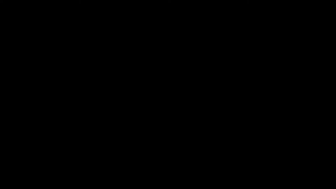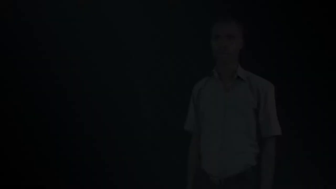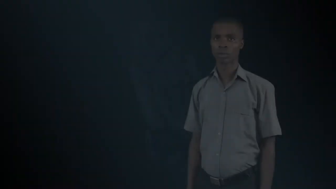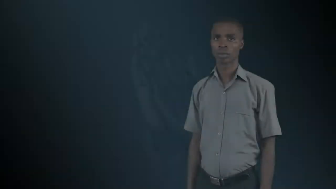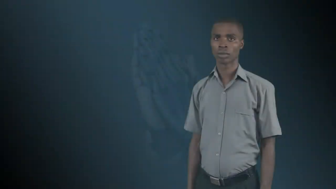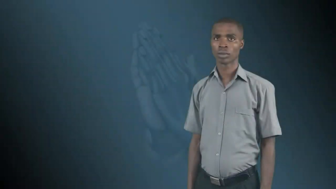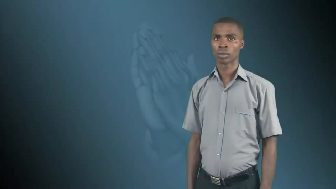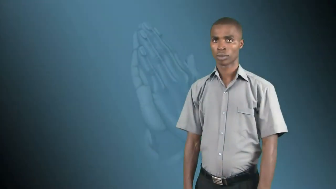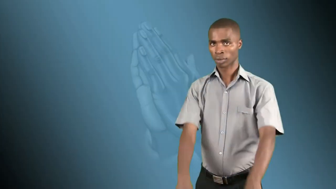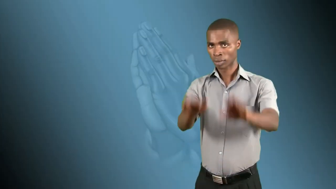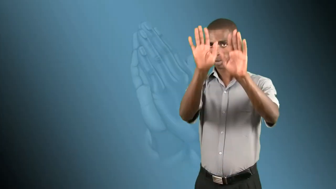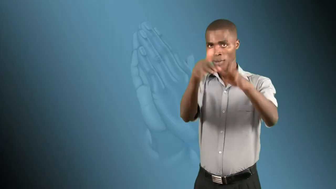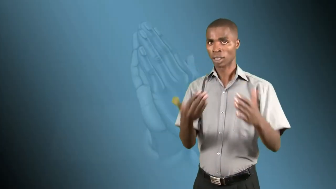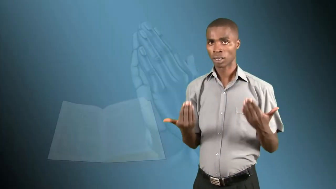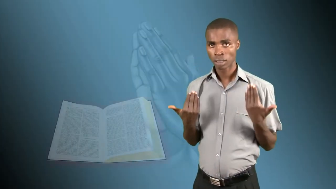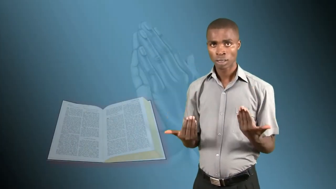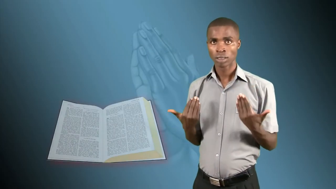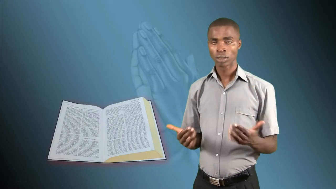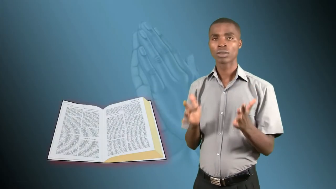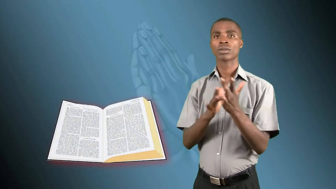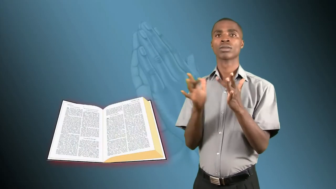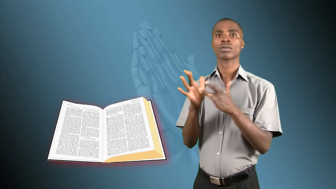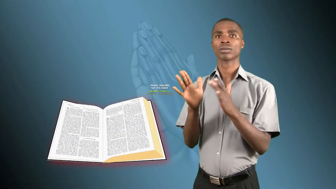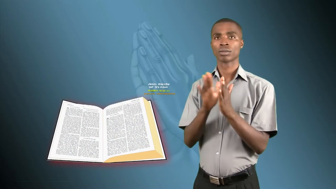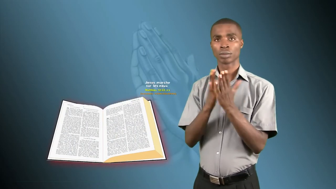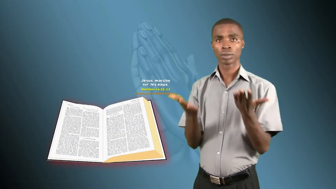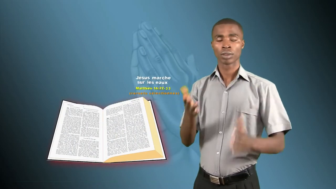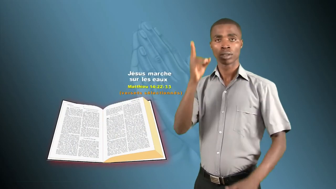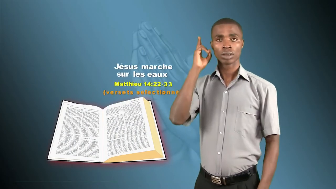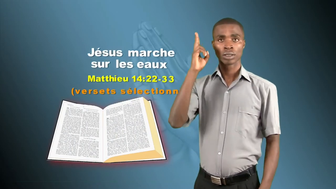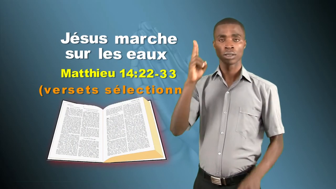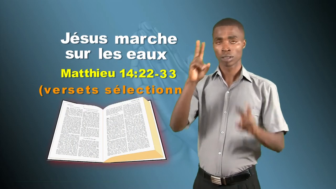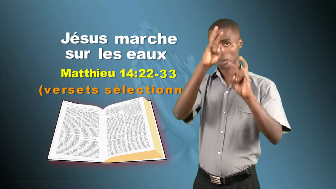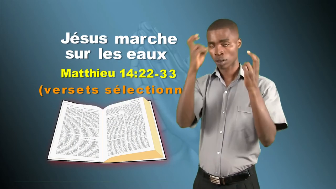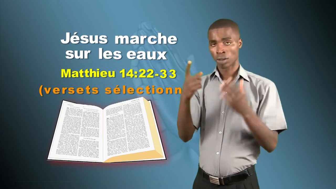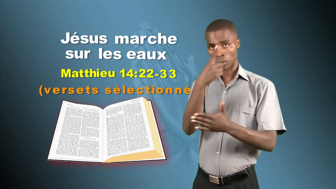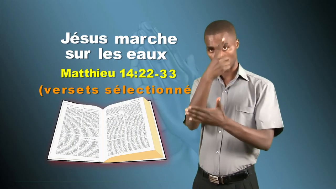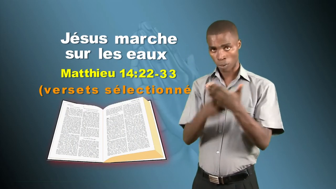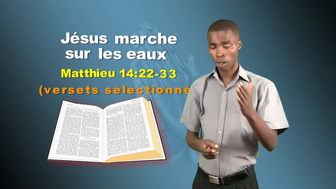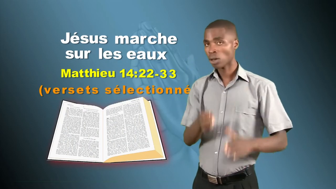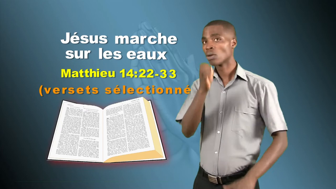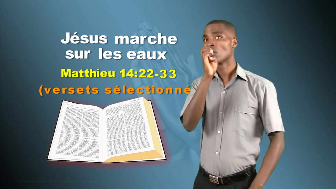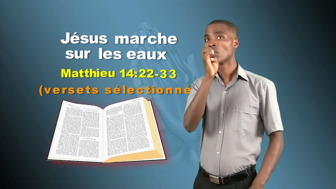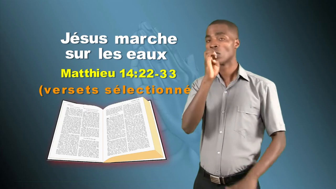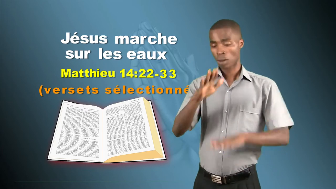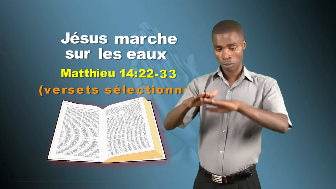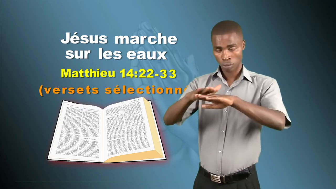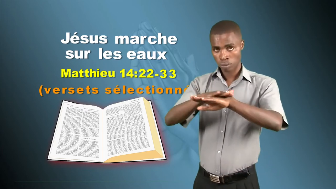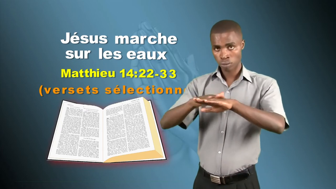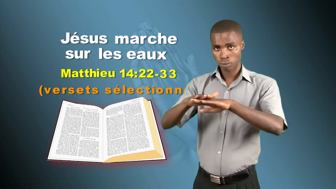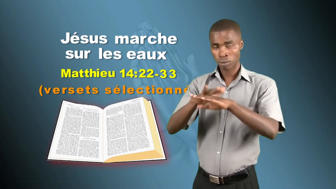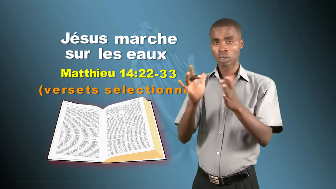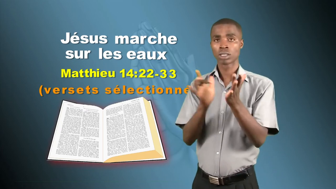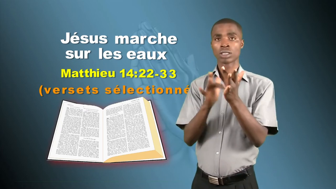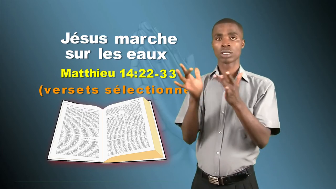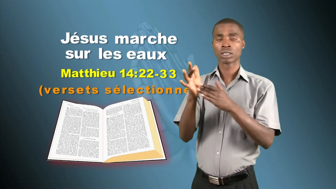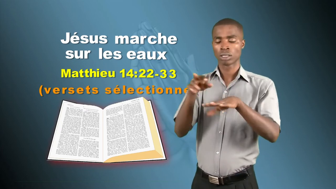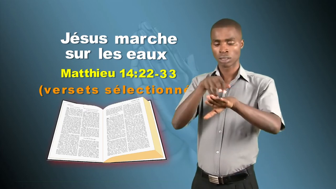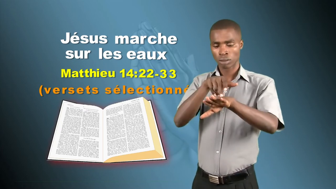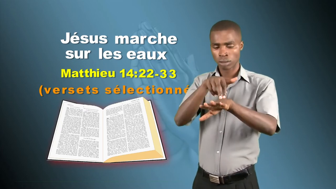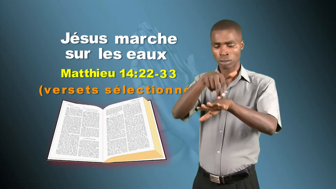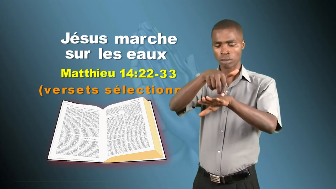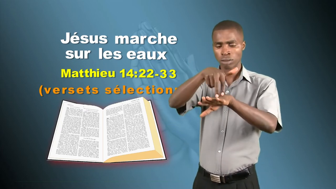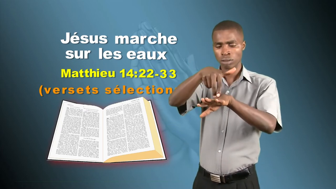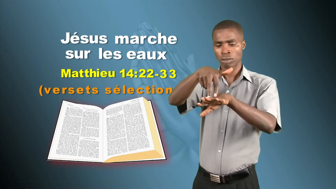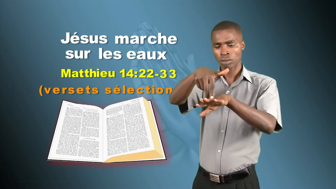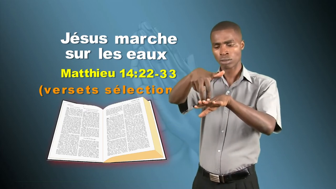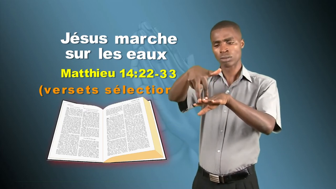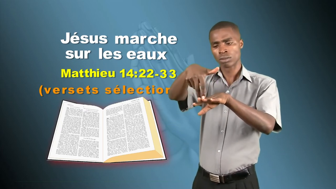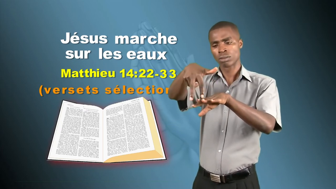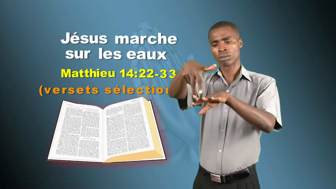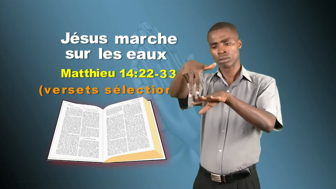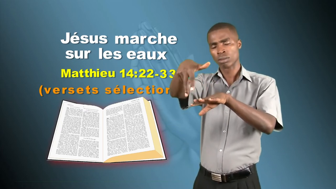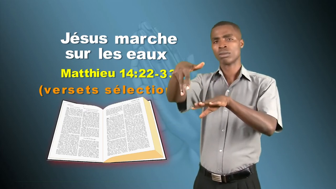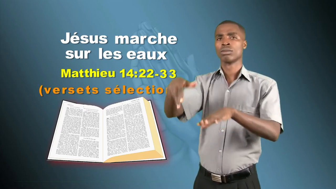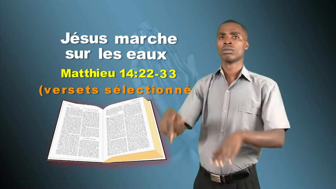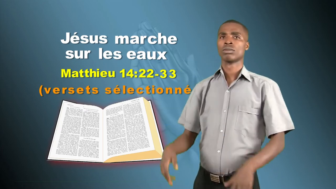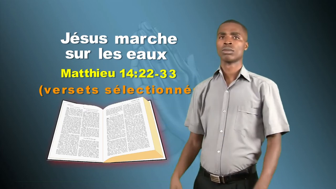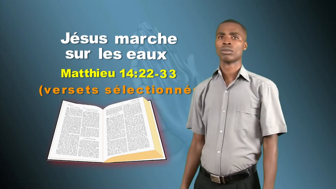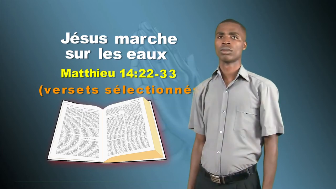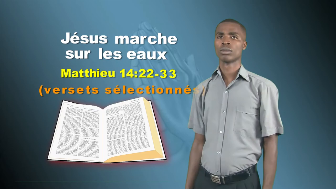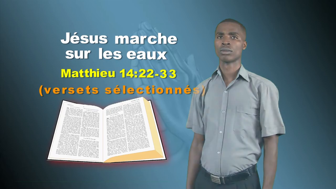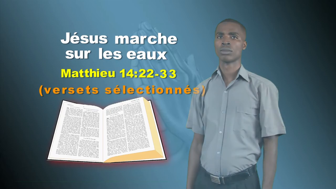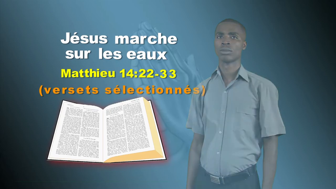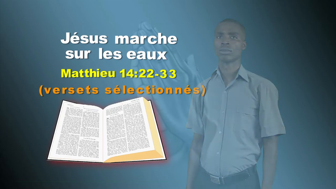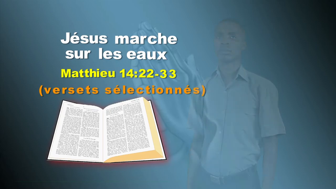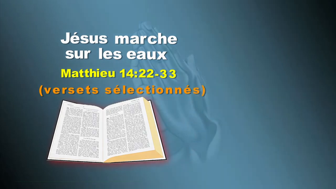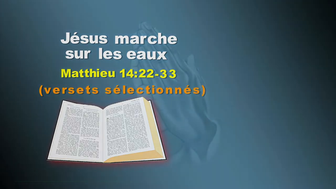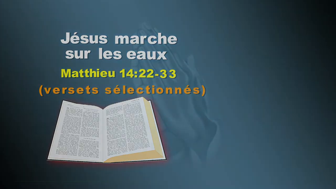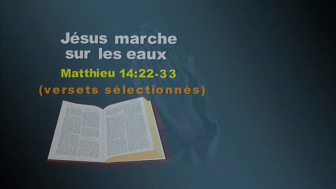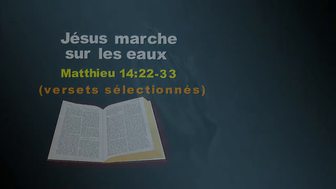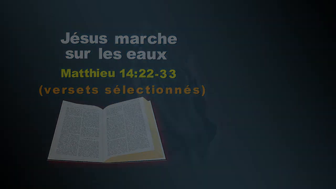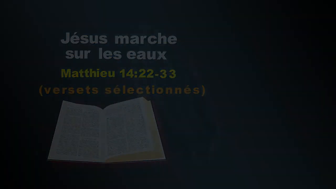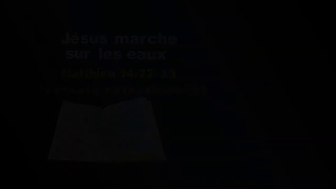Jésus marche sur les eaux